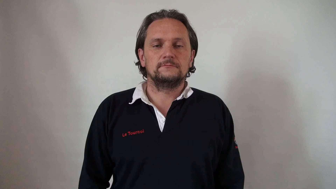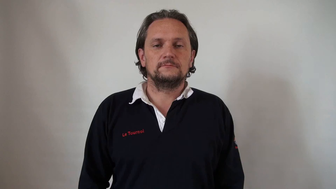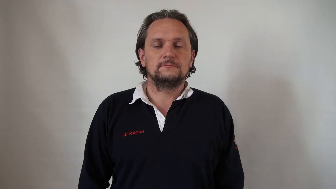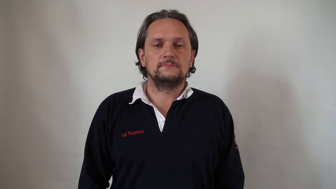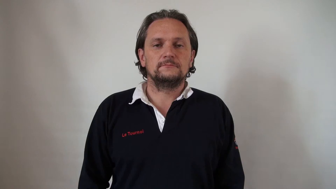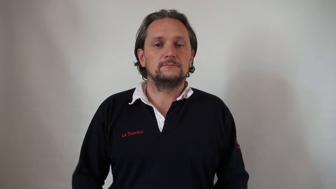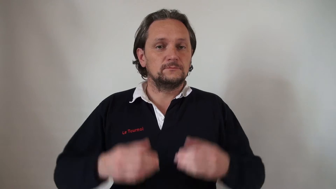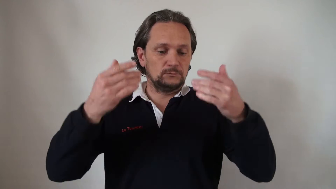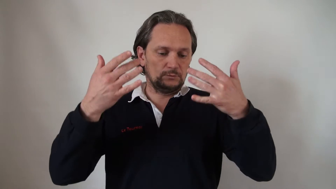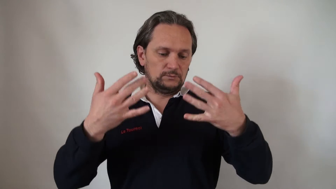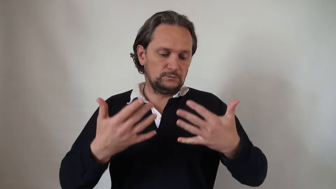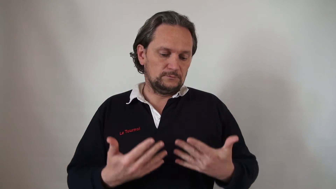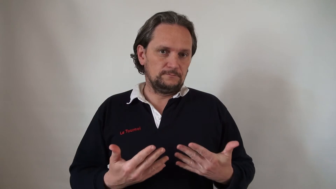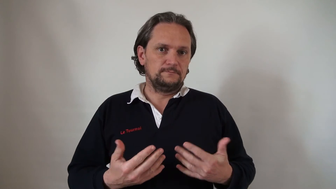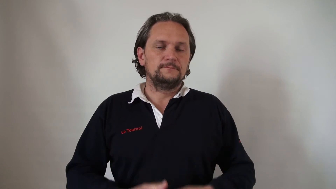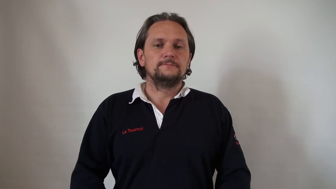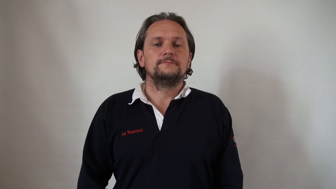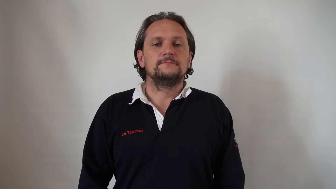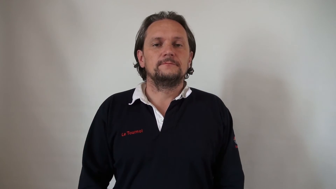Compter